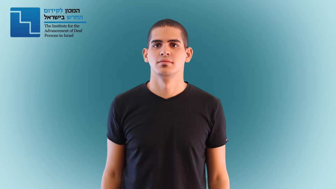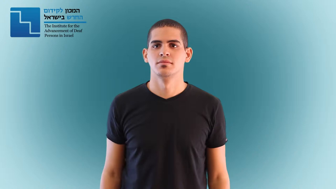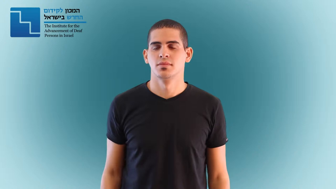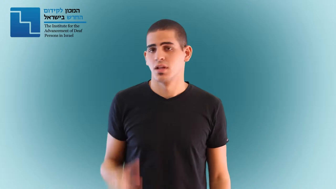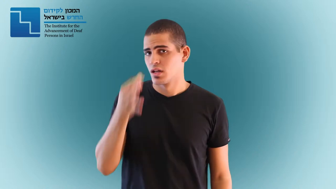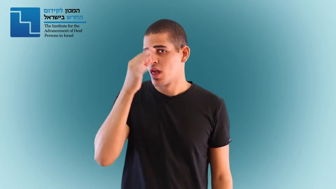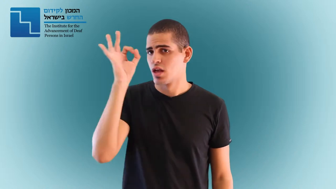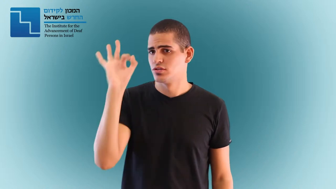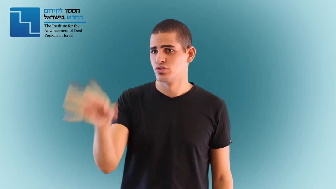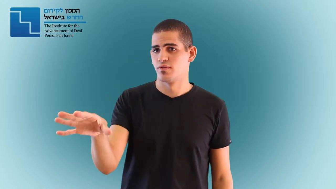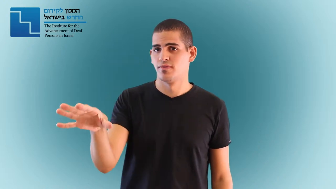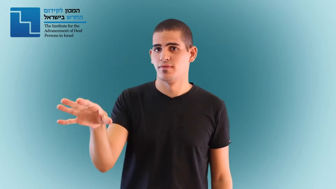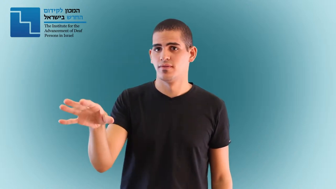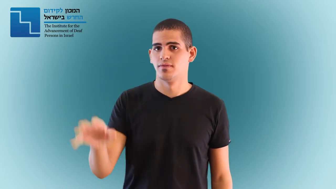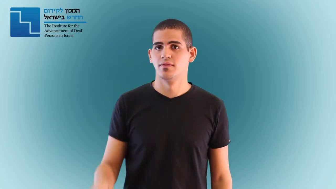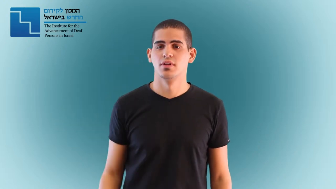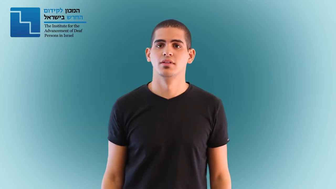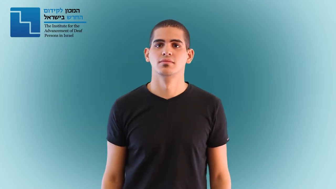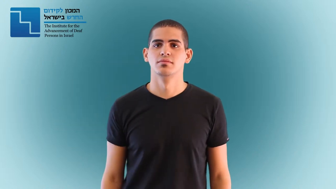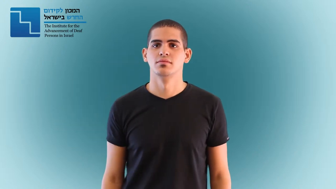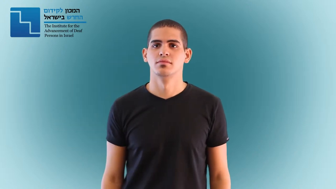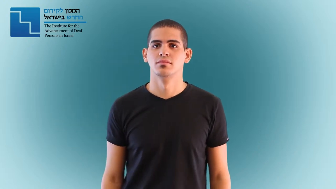לעזוב